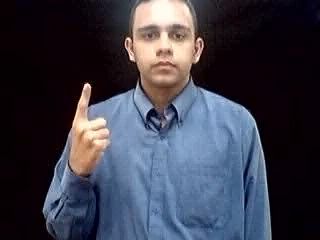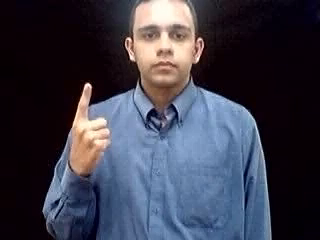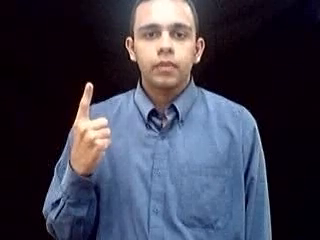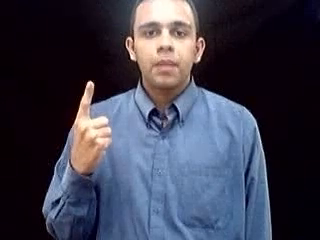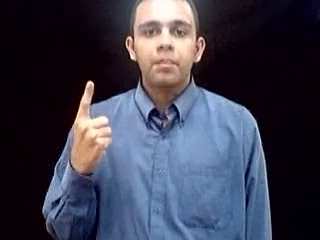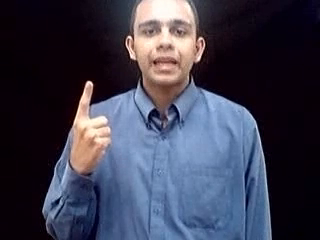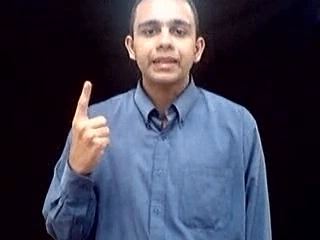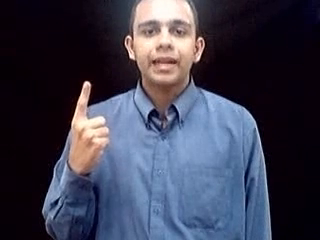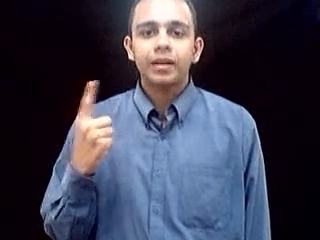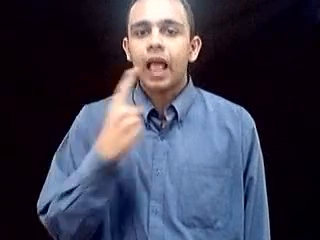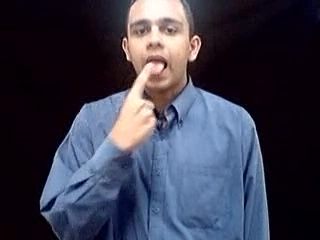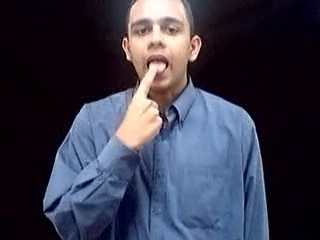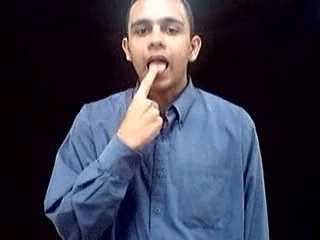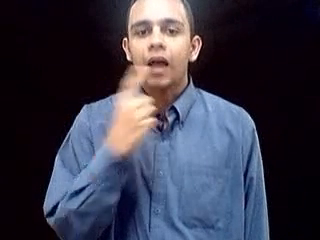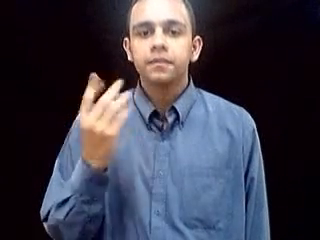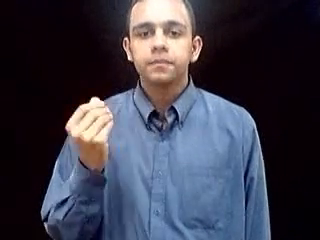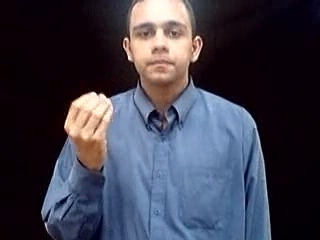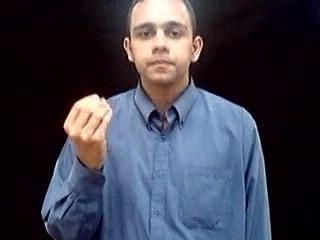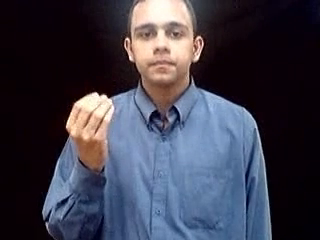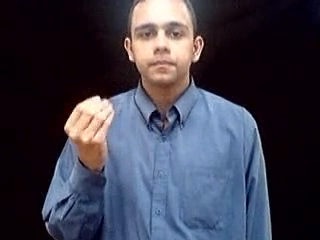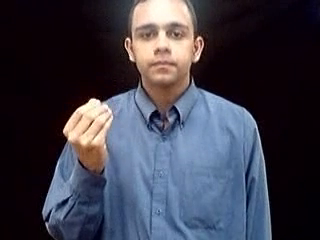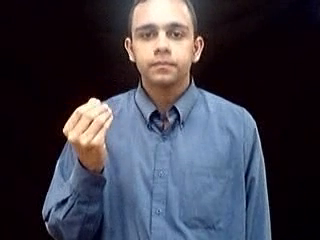paladar